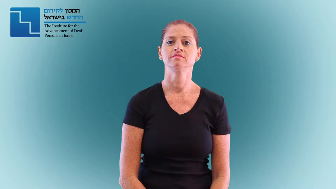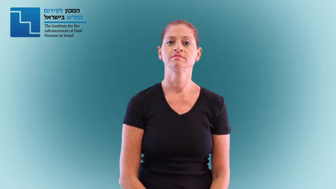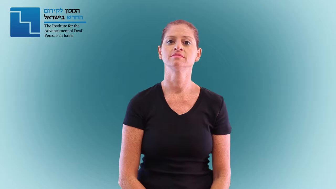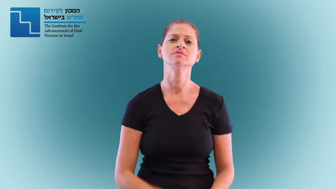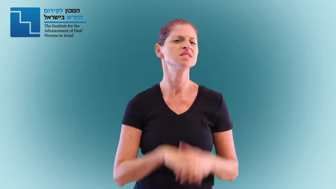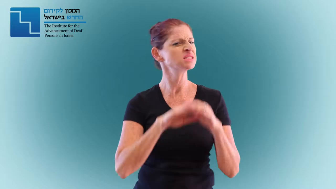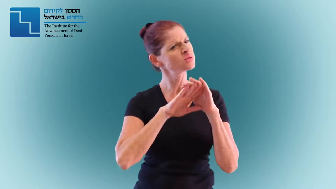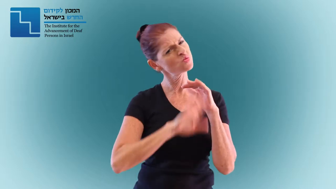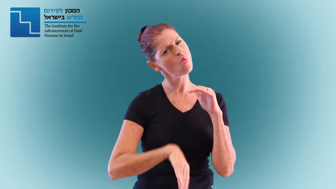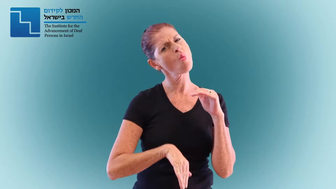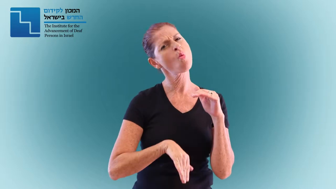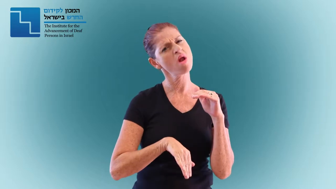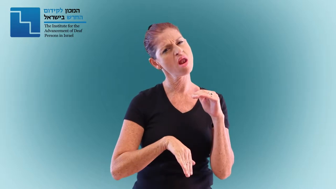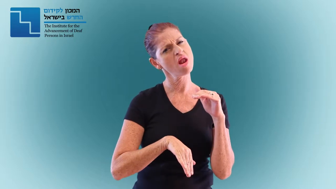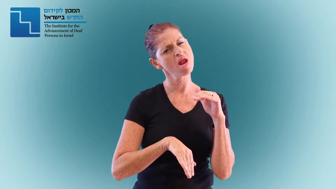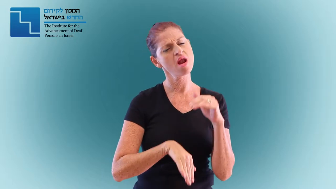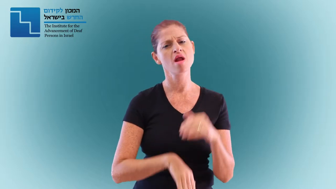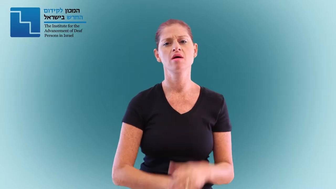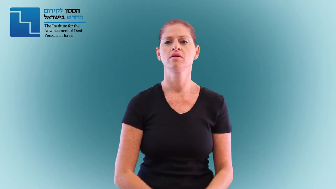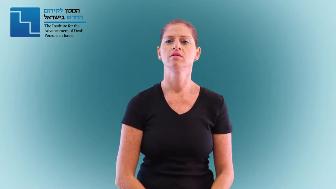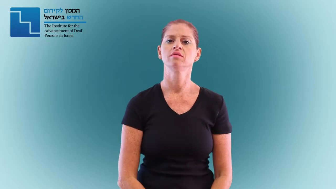זול